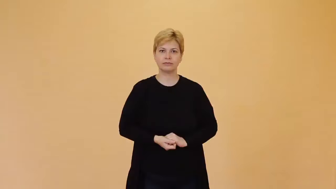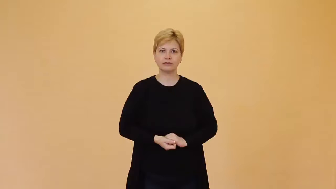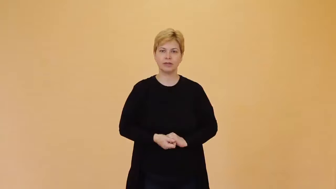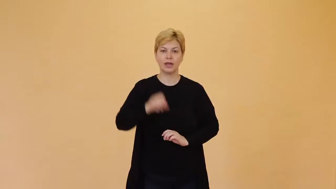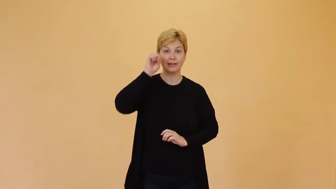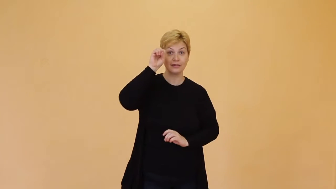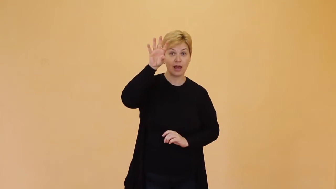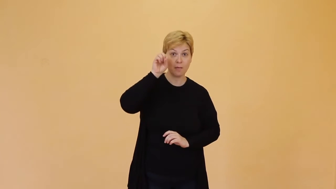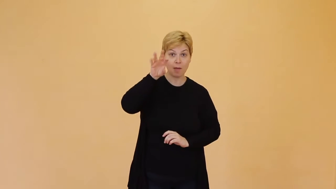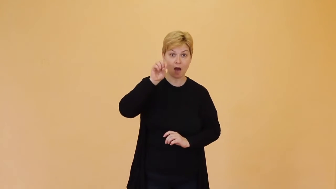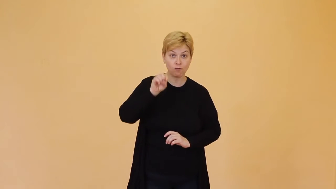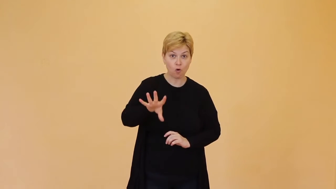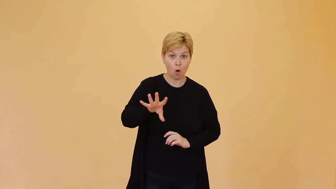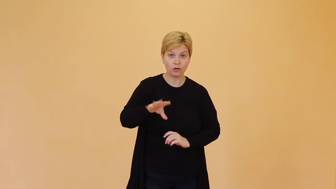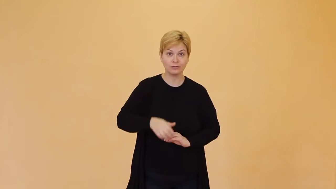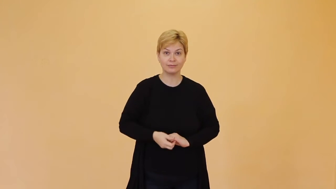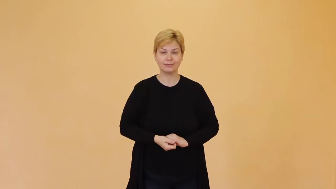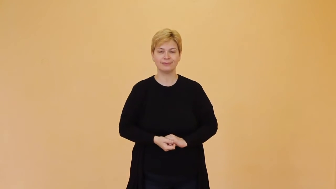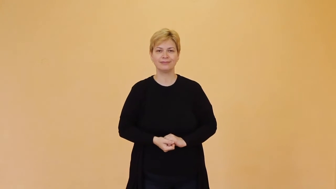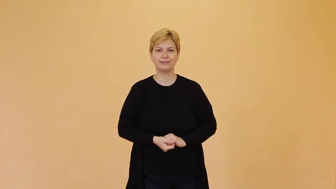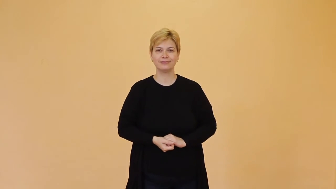semafor